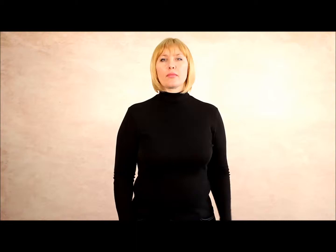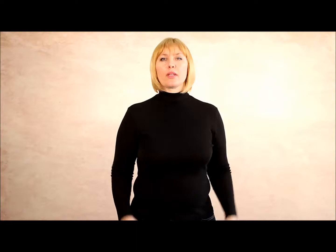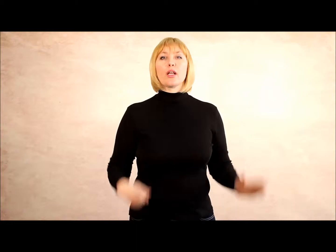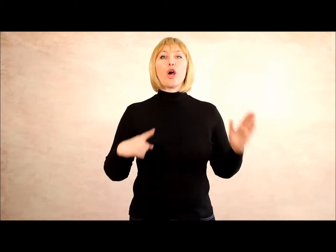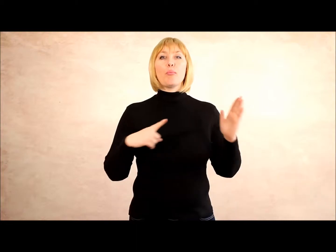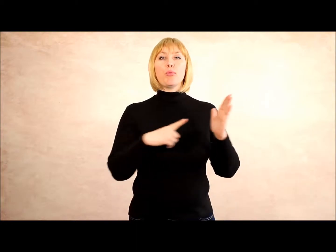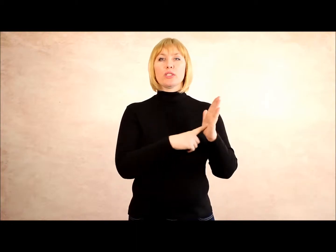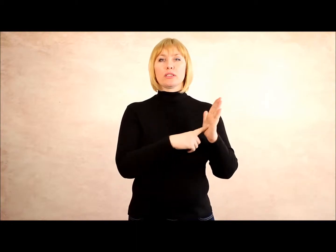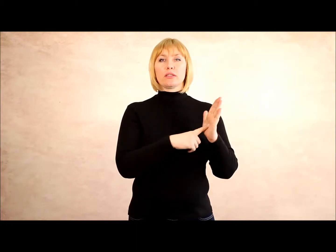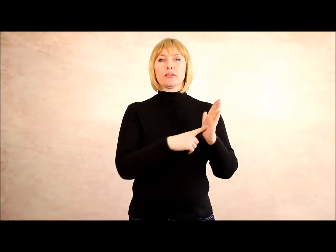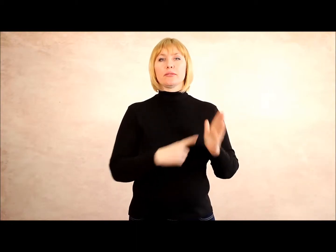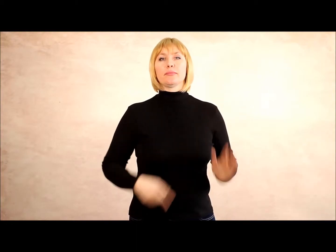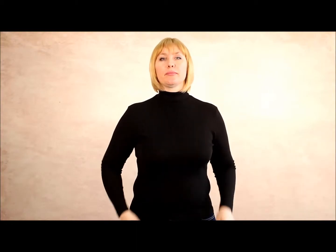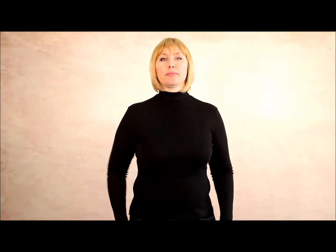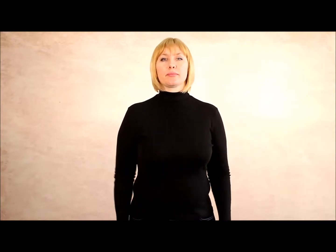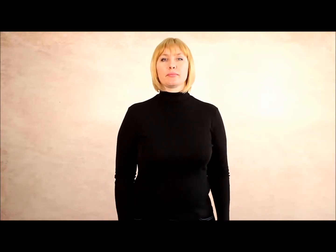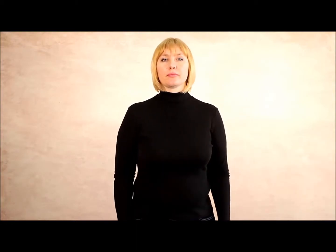Punct